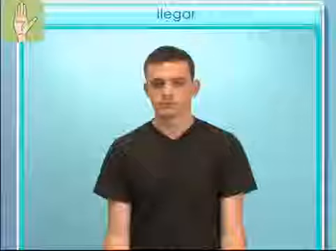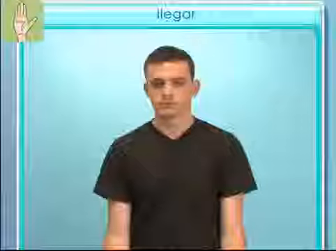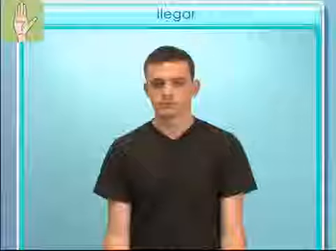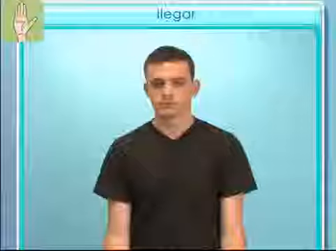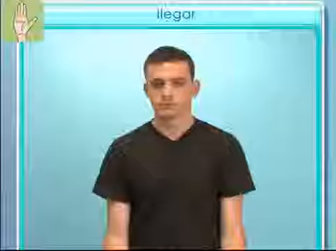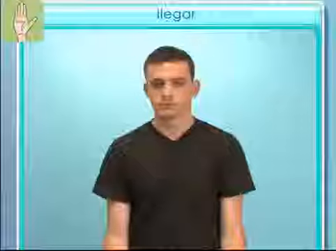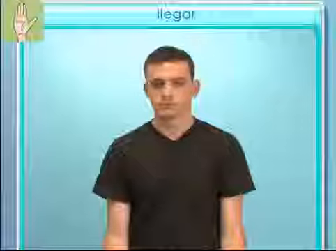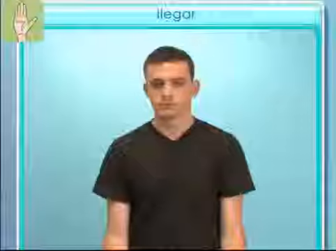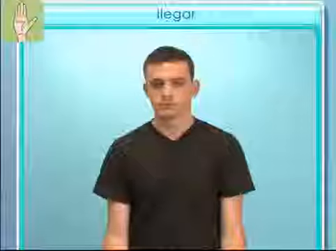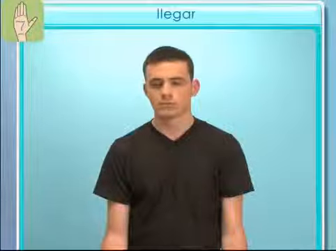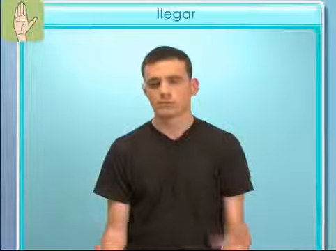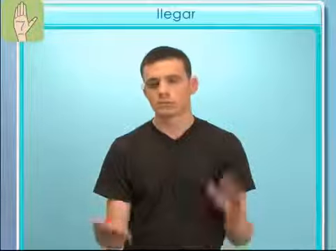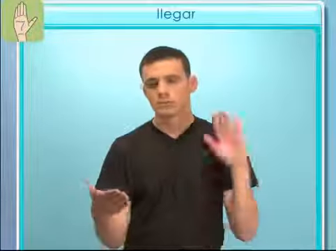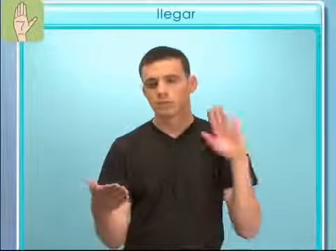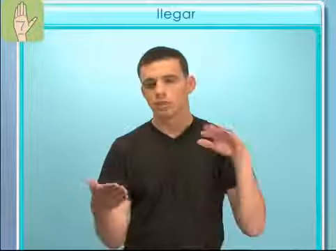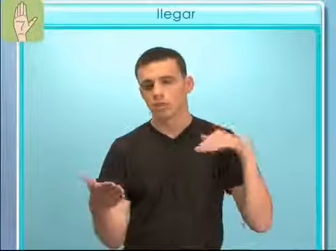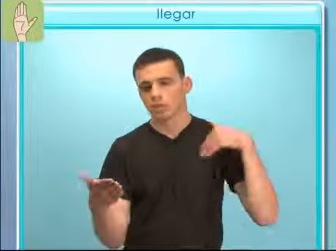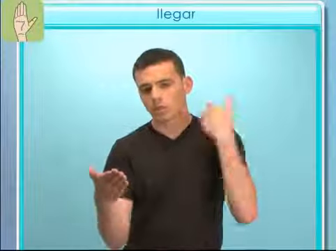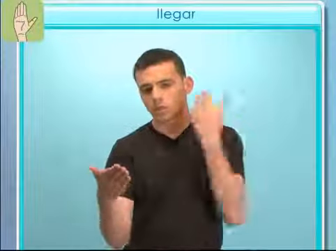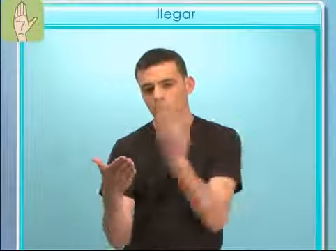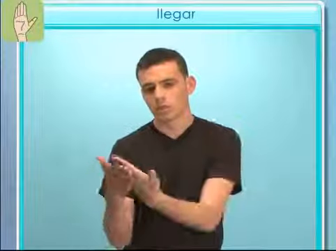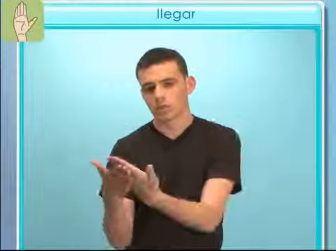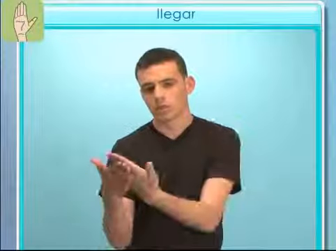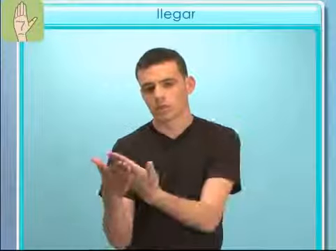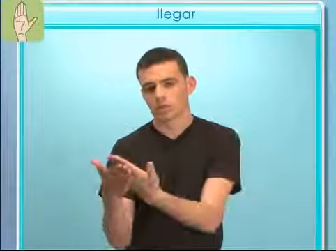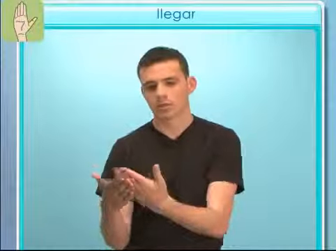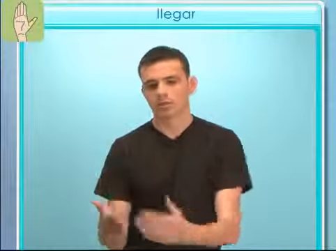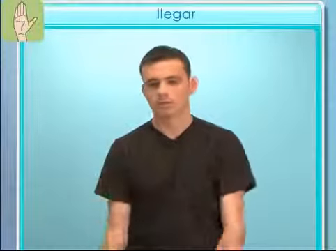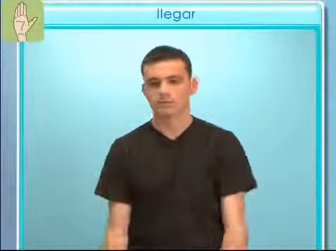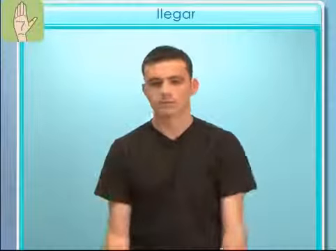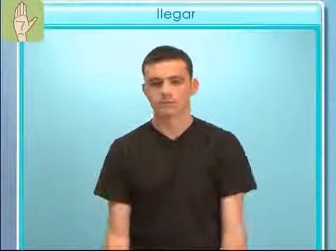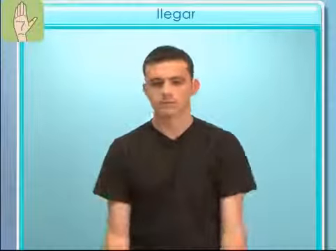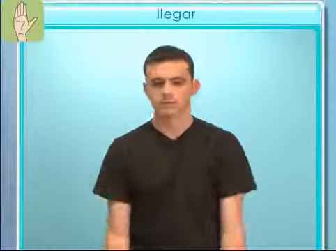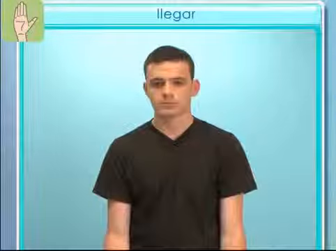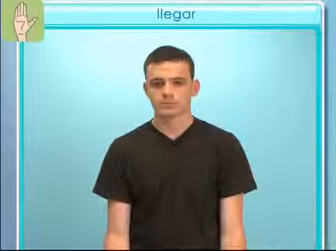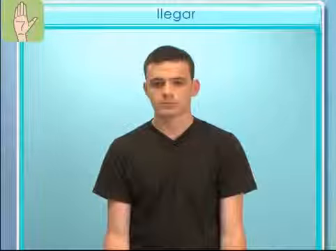LLEGAR